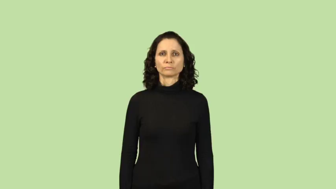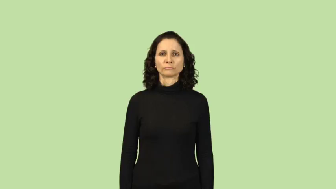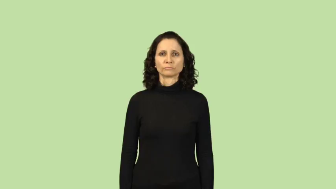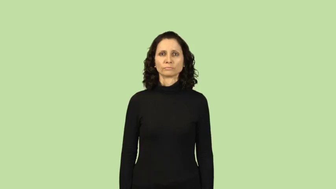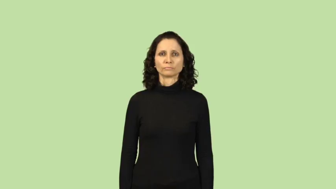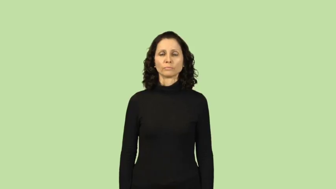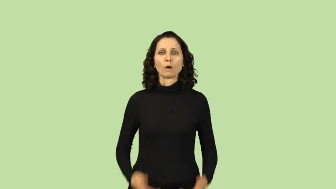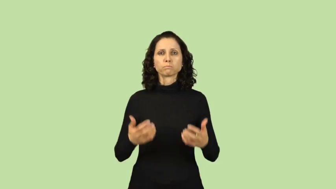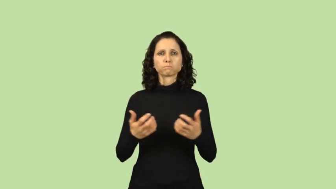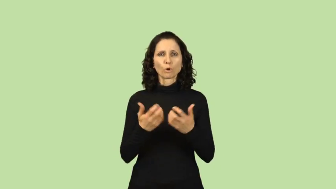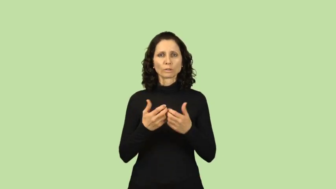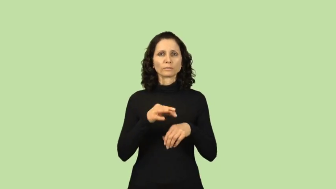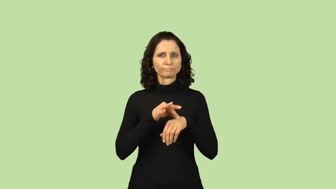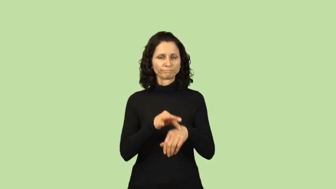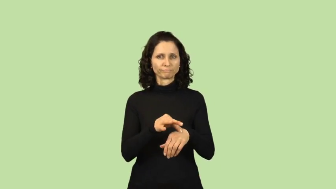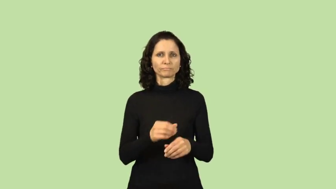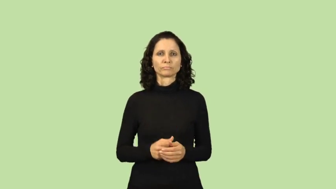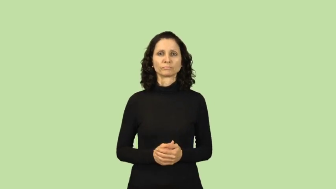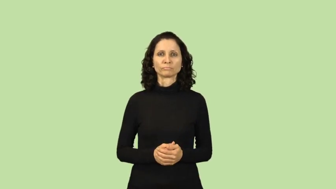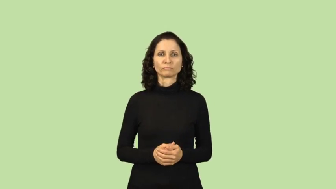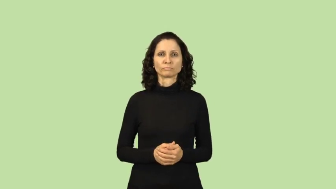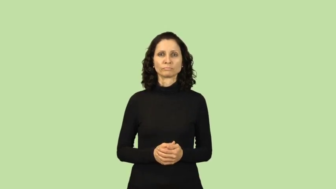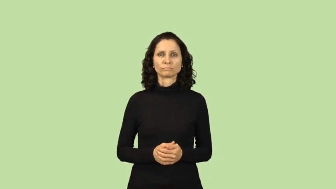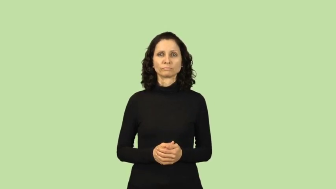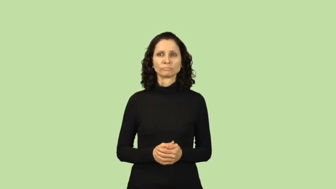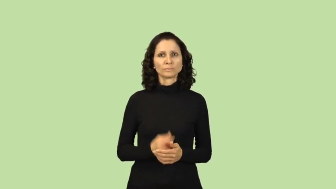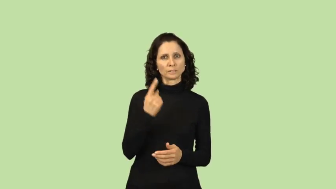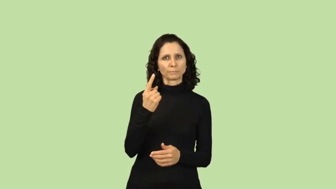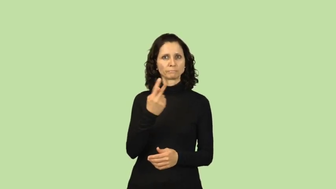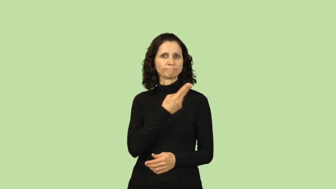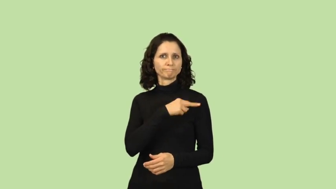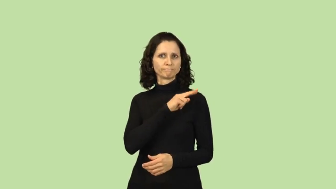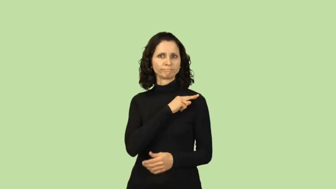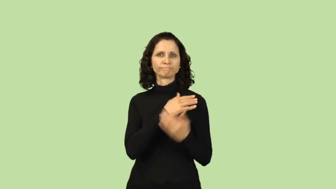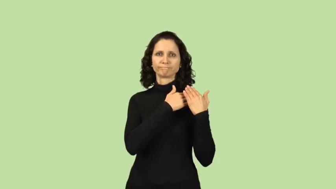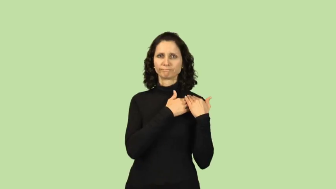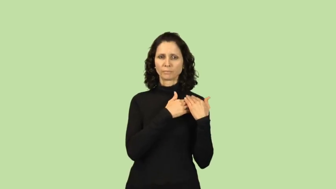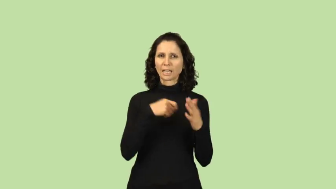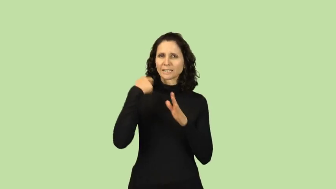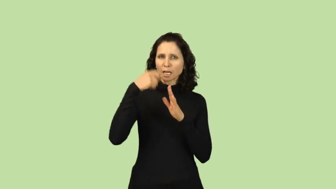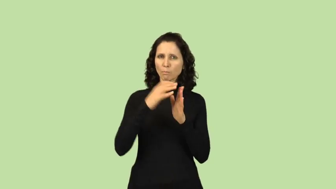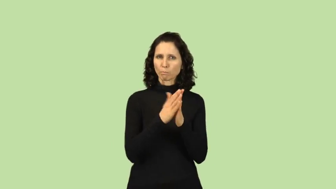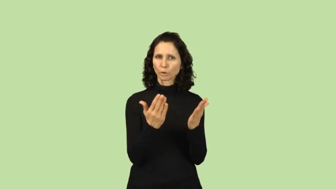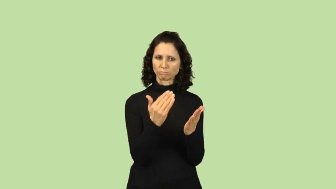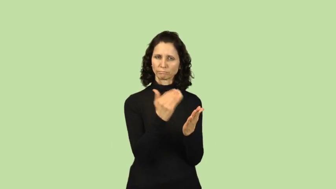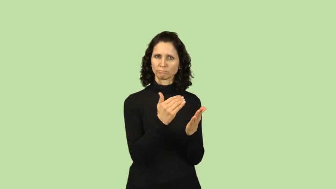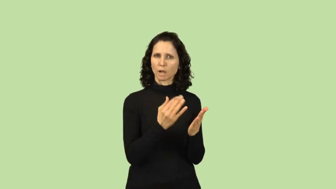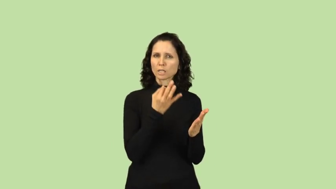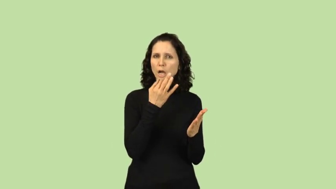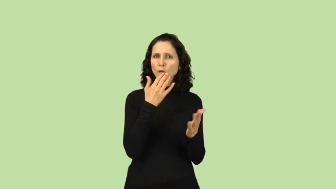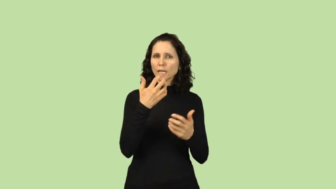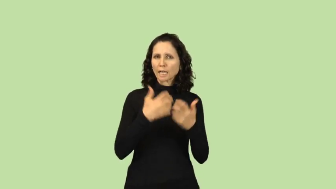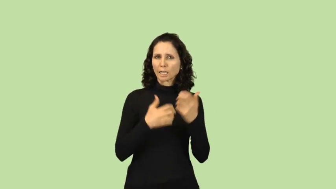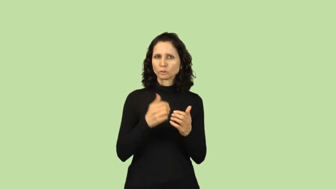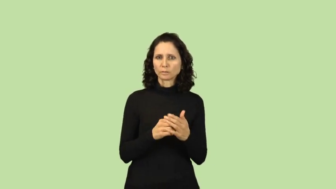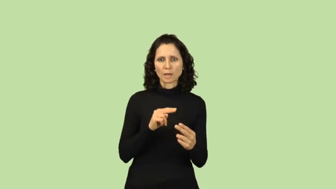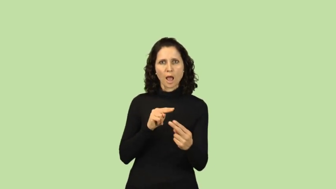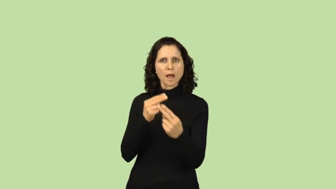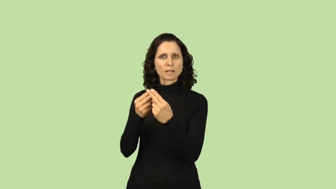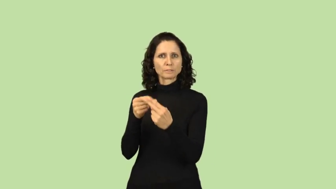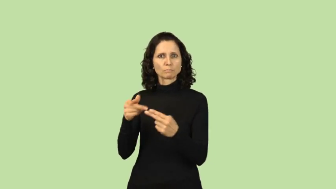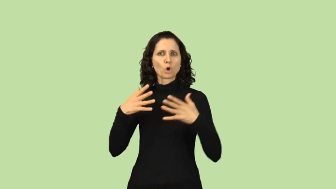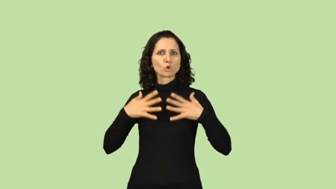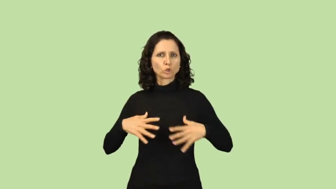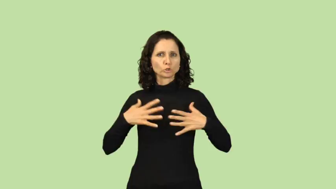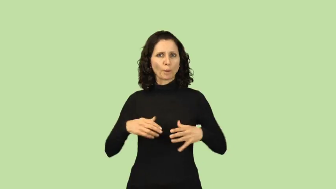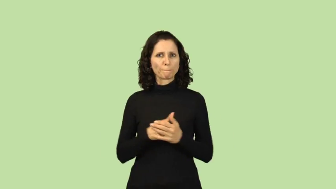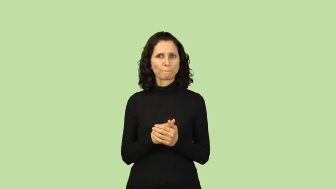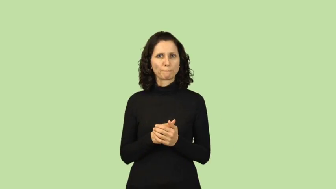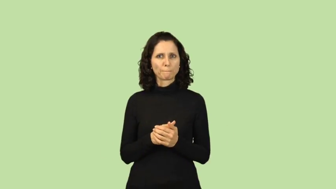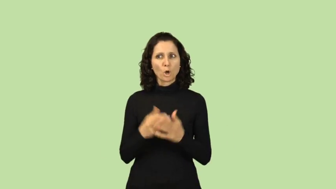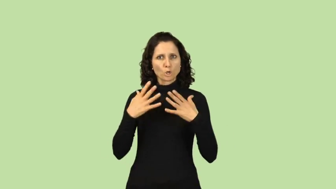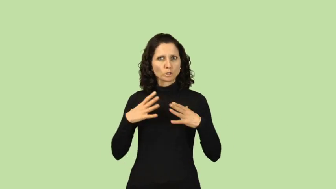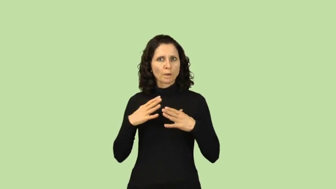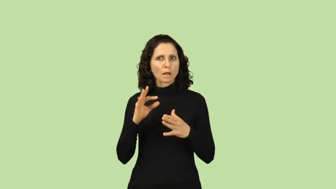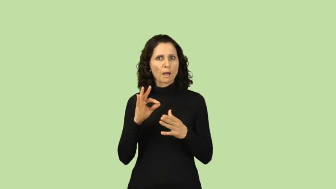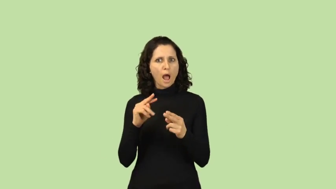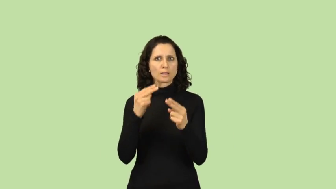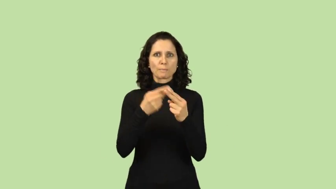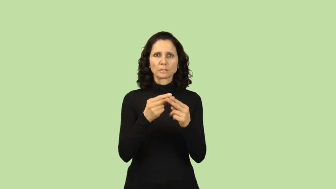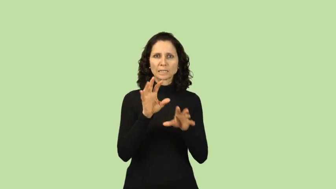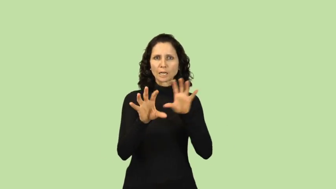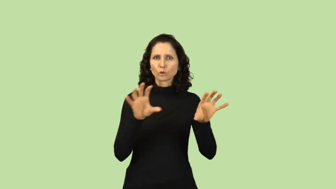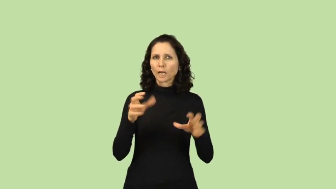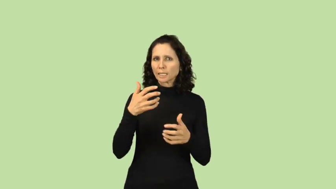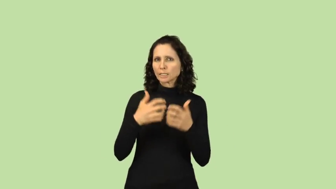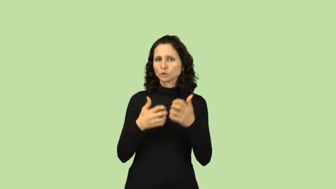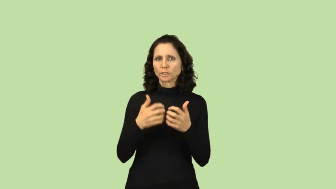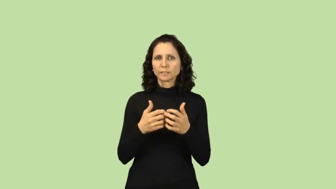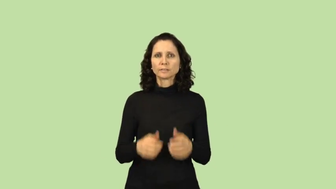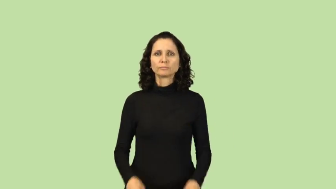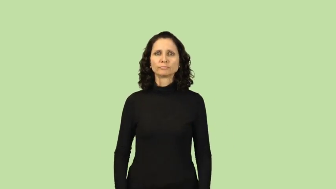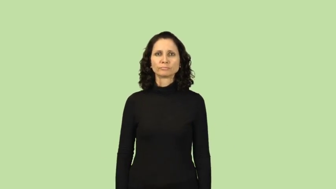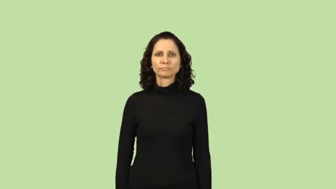Showrunner